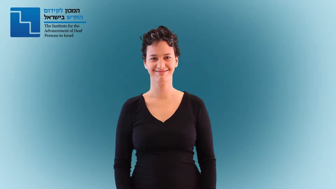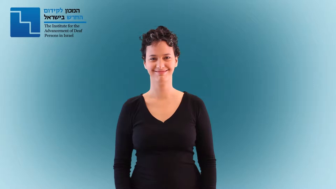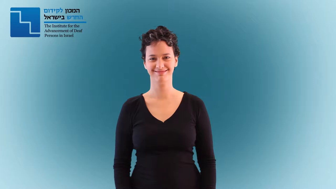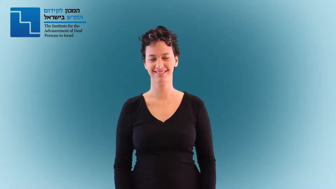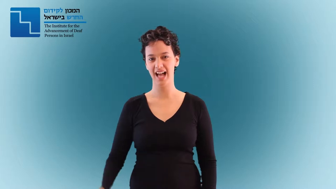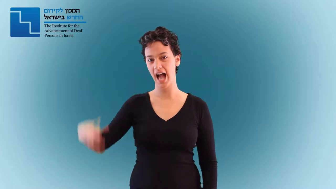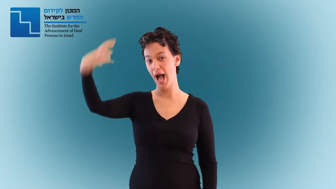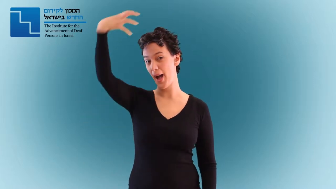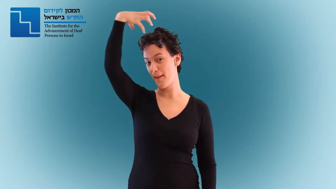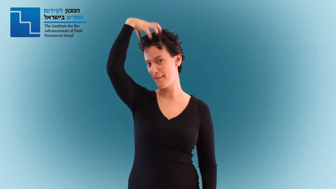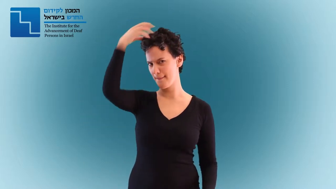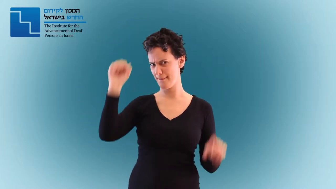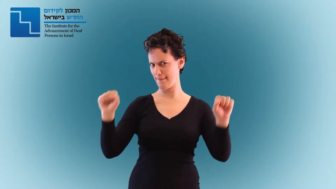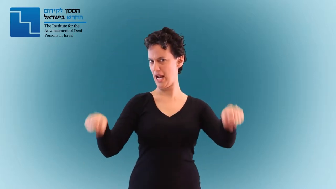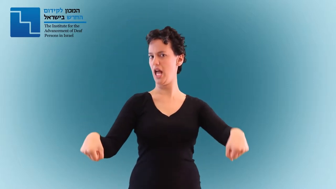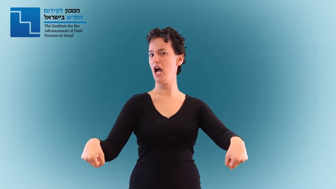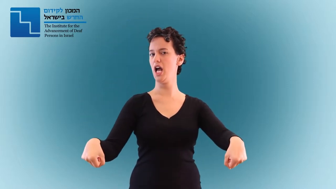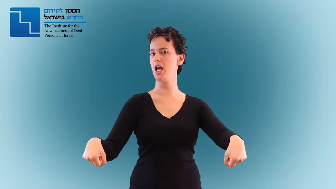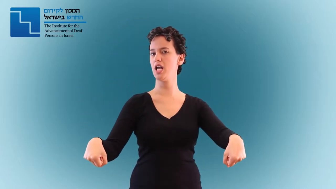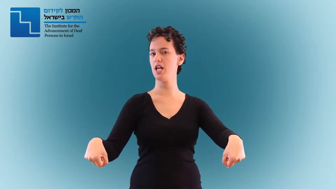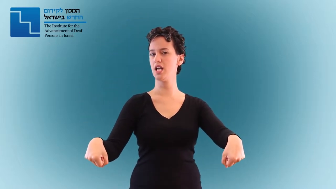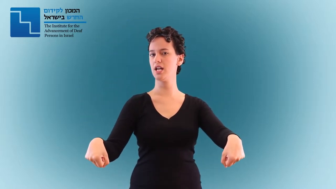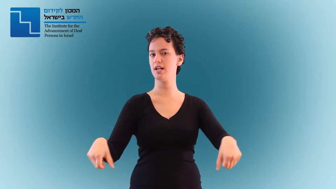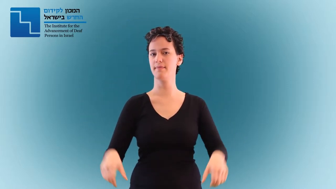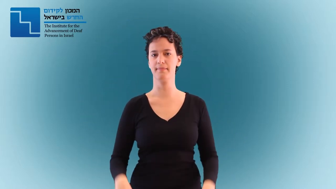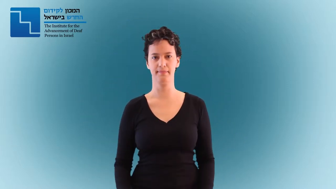מלך